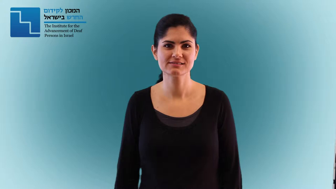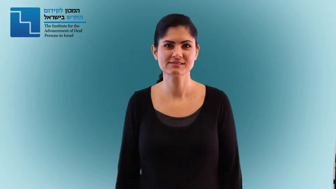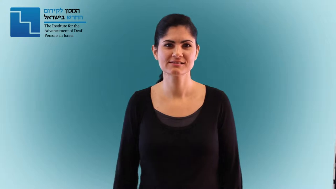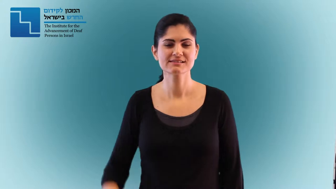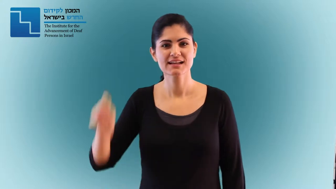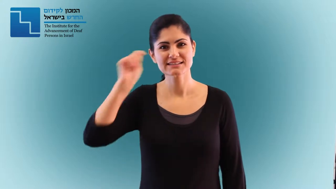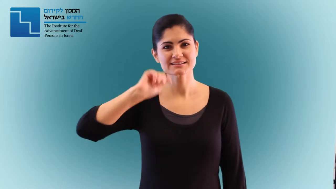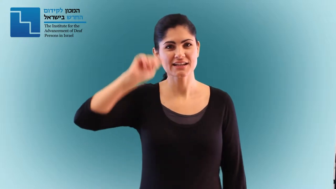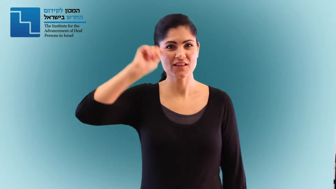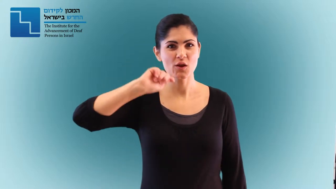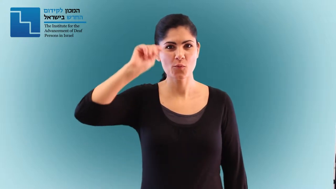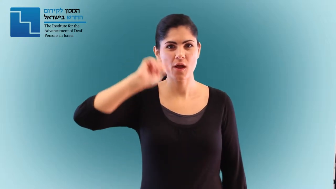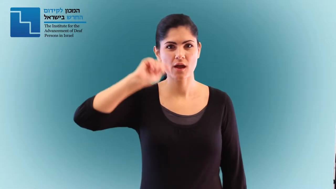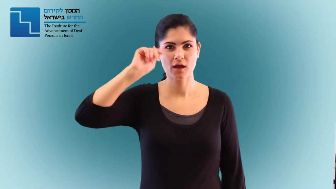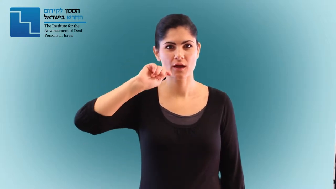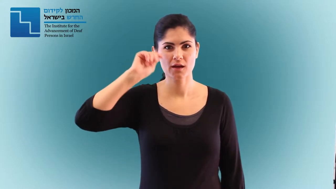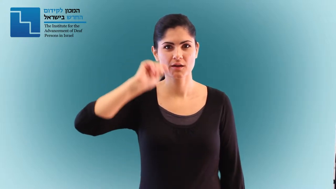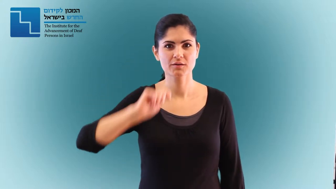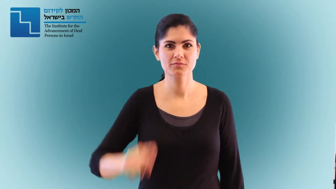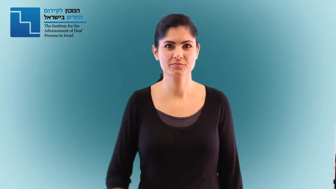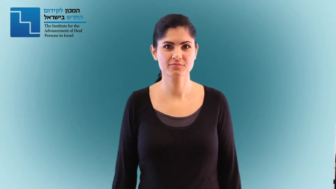סכין גילוח